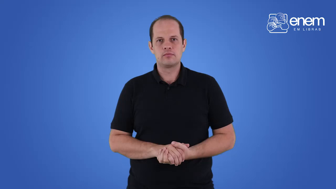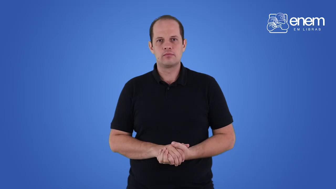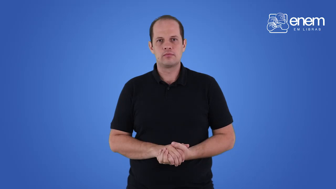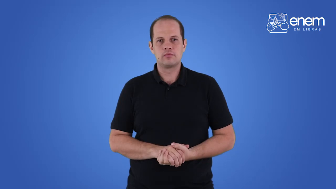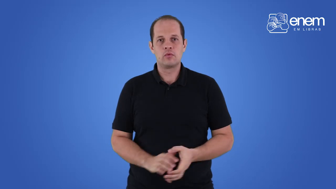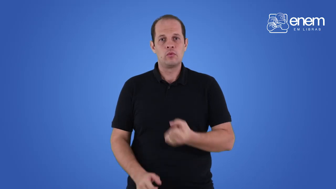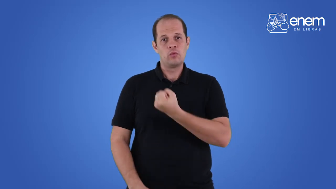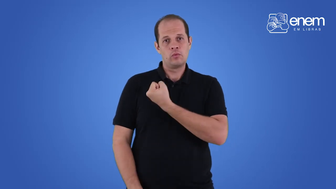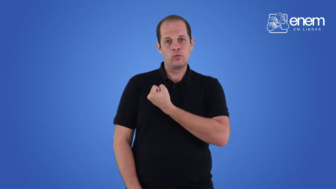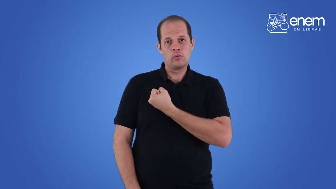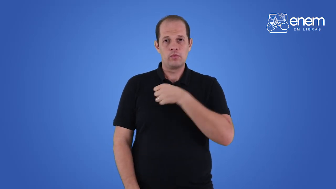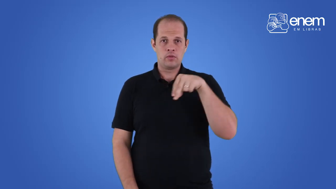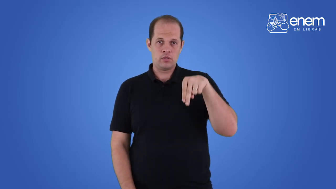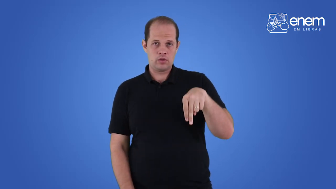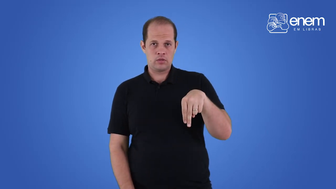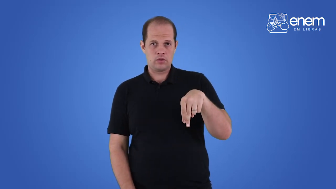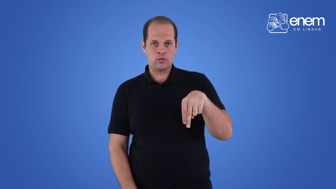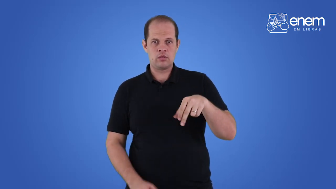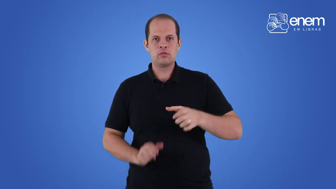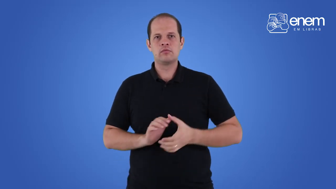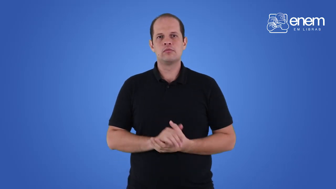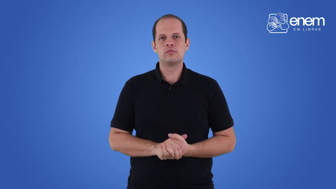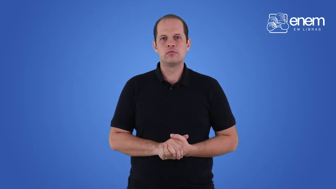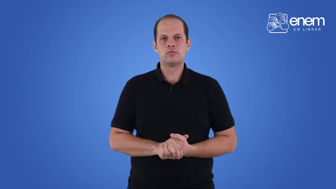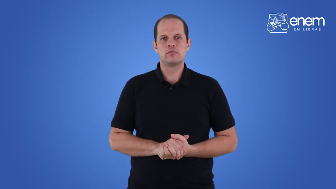Número Natural